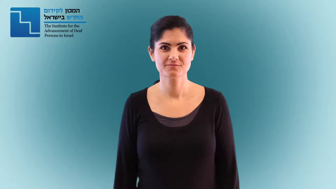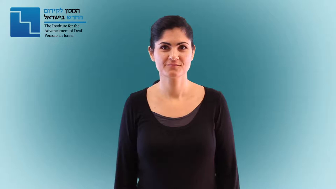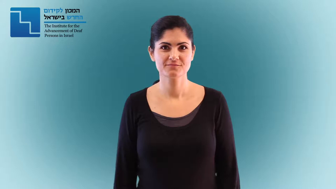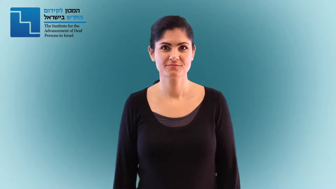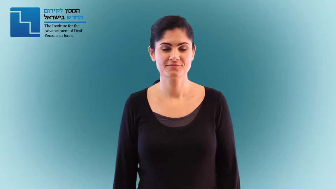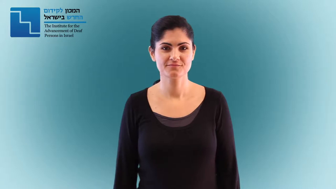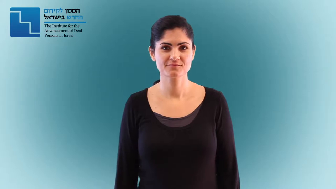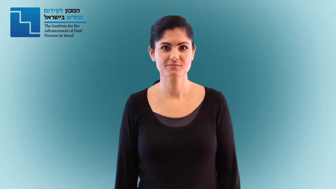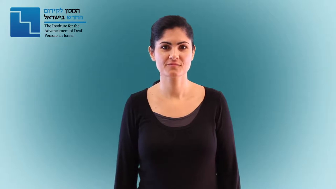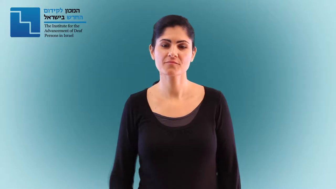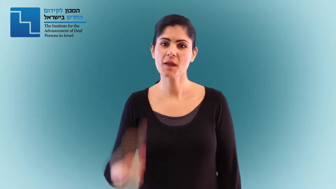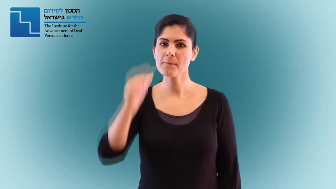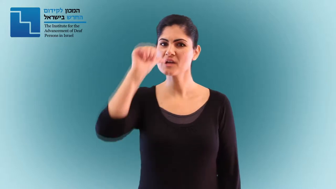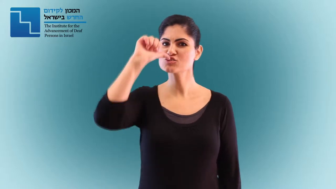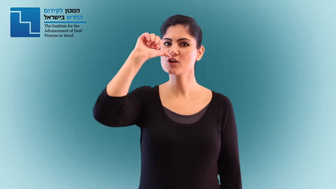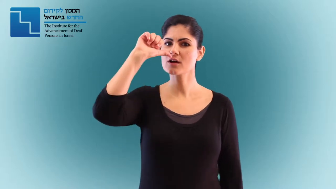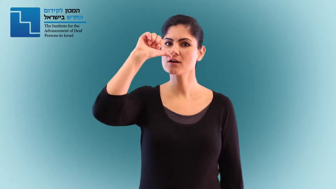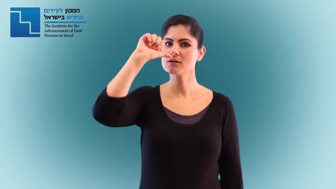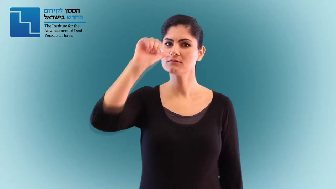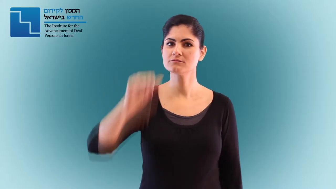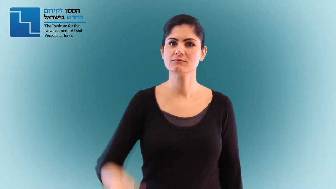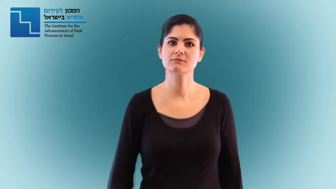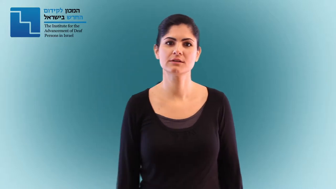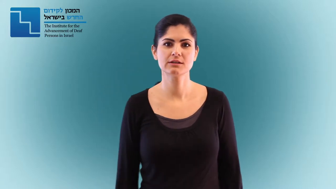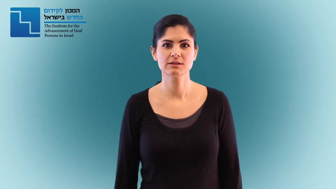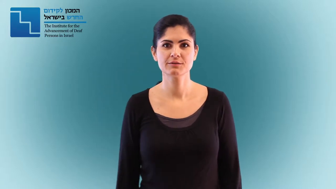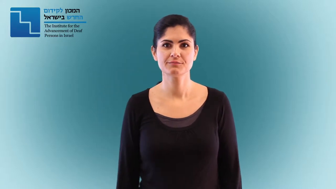משקה